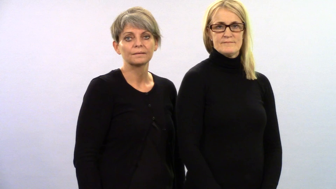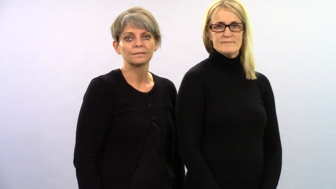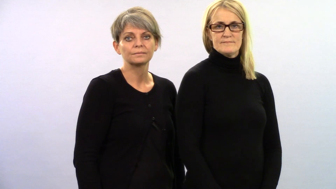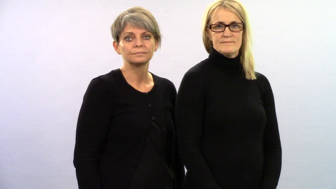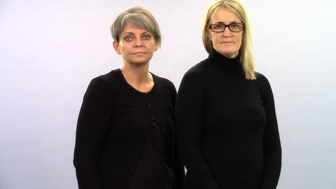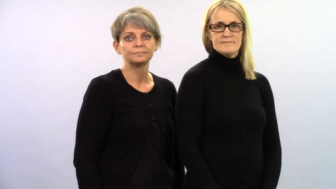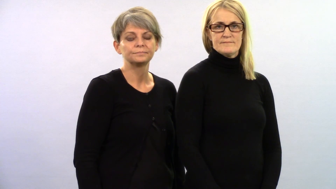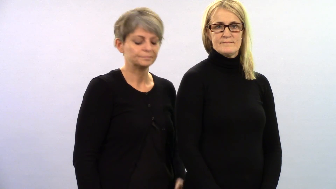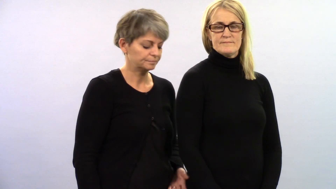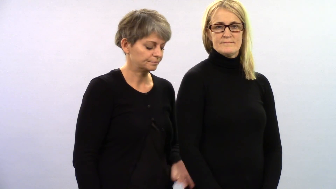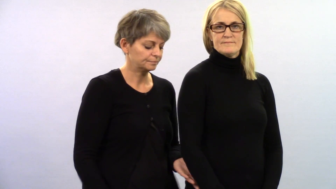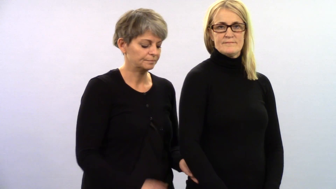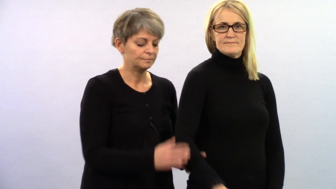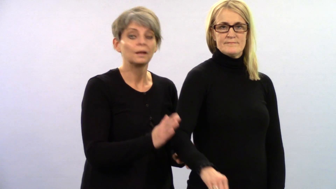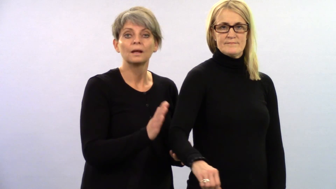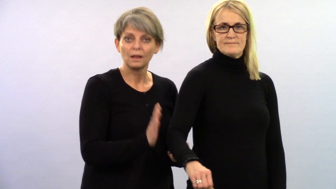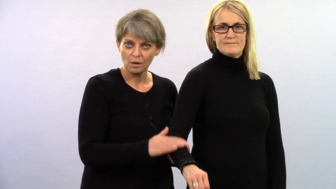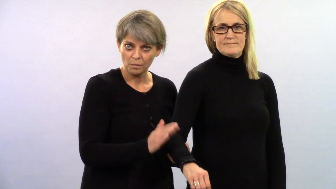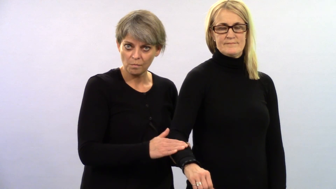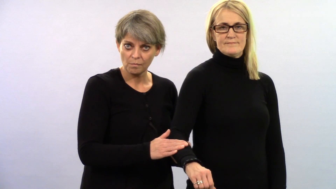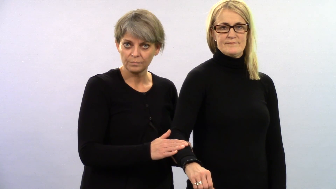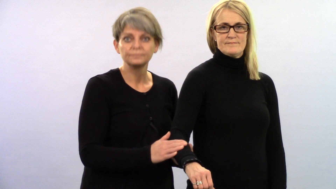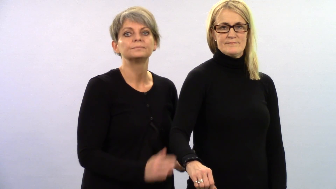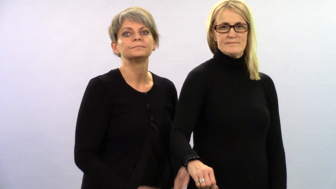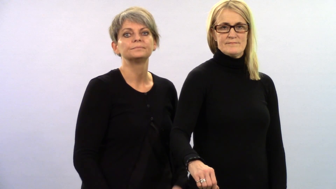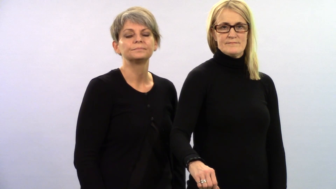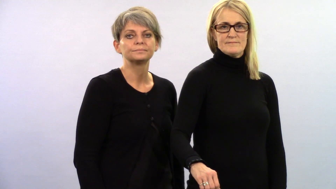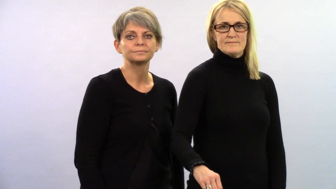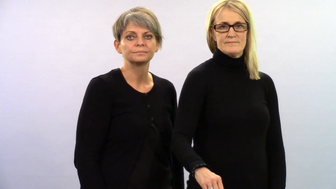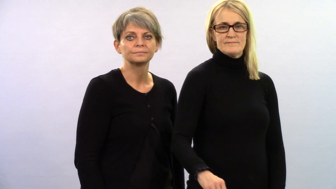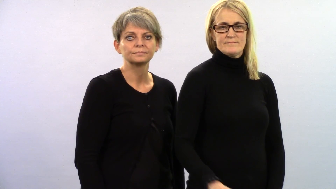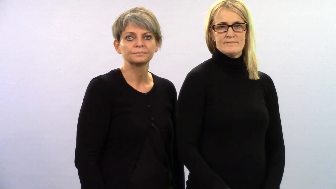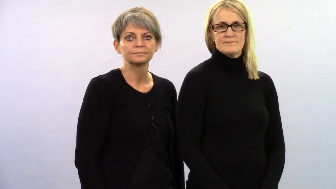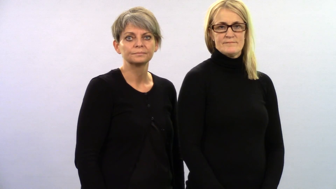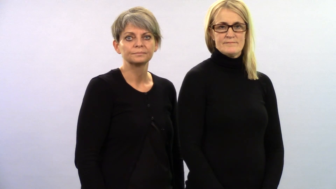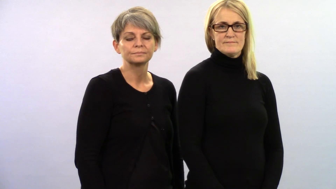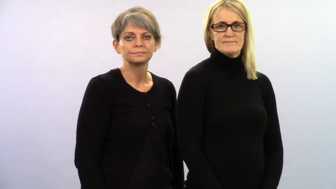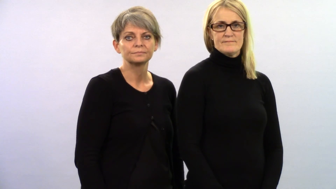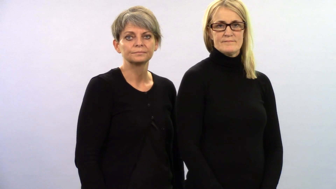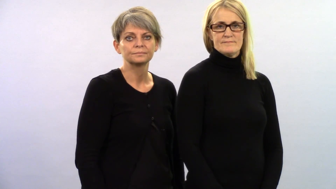ja